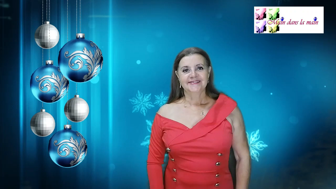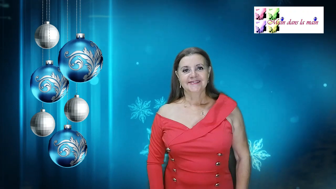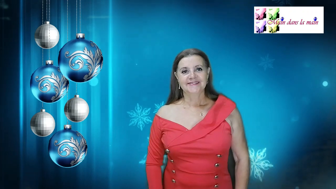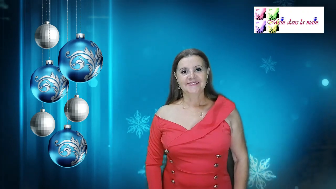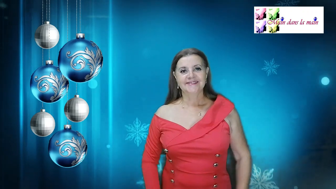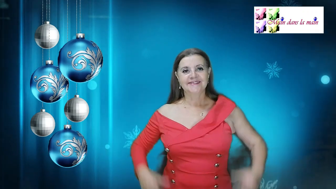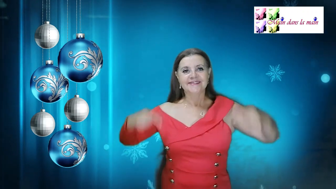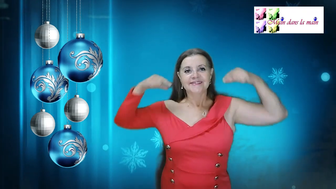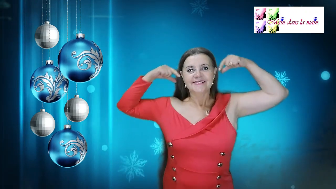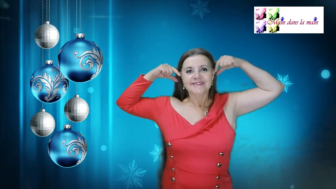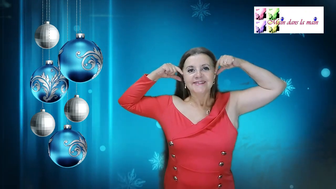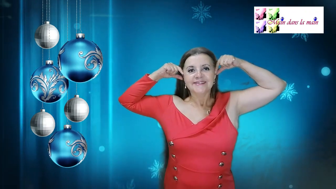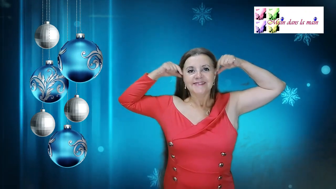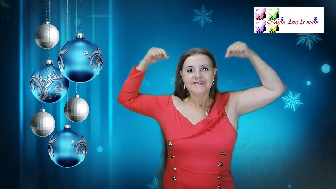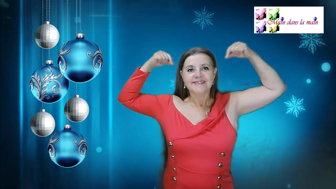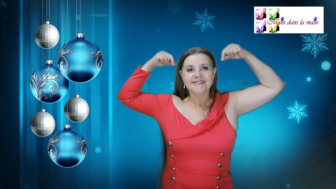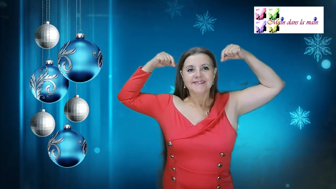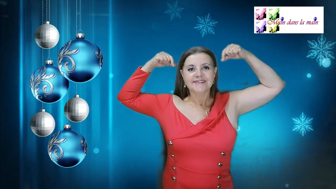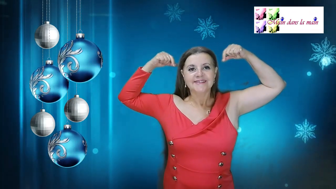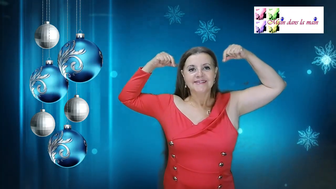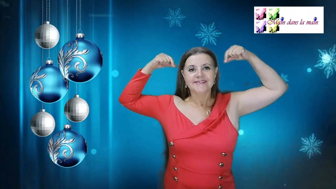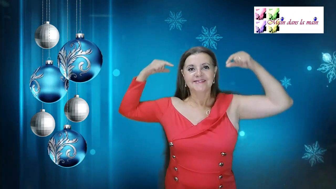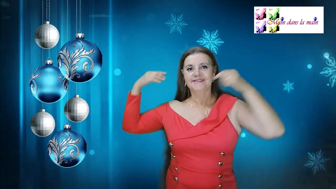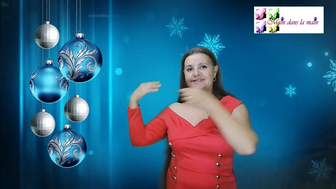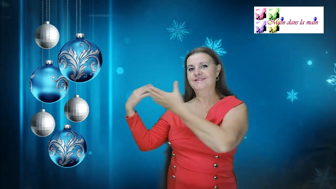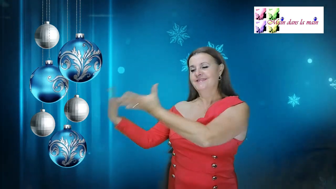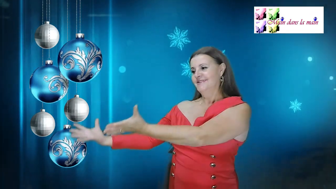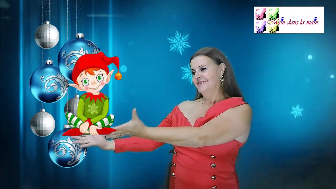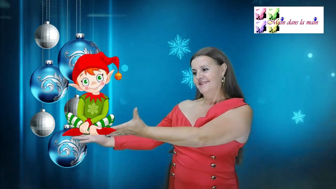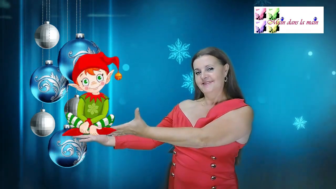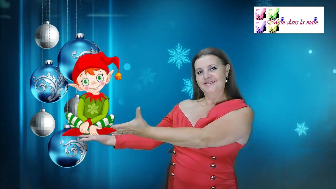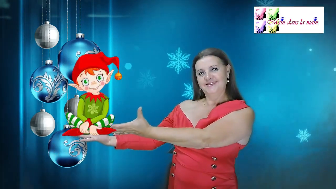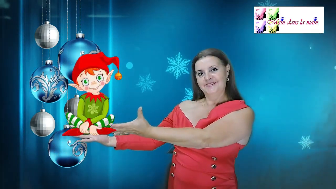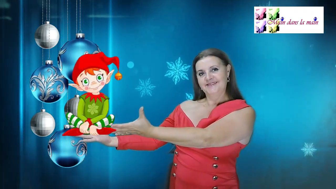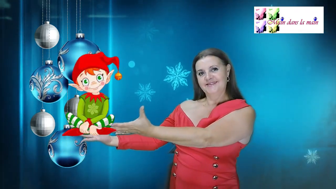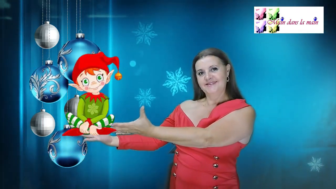Elfe